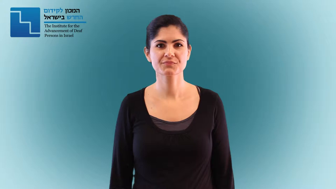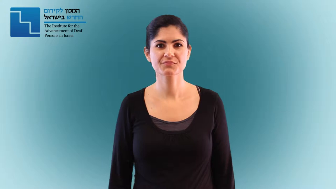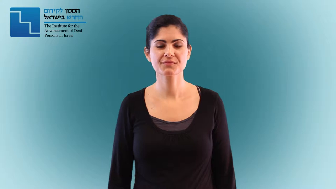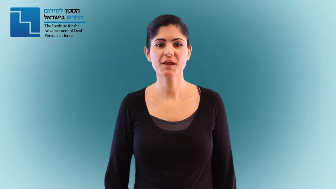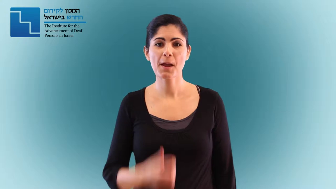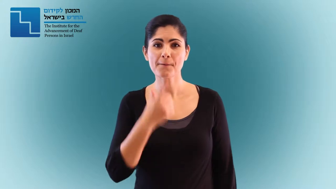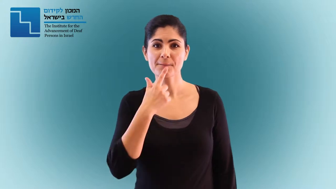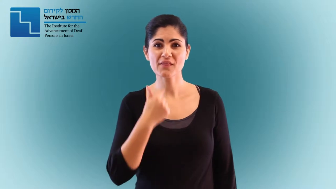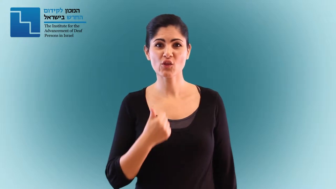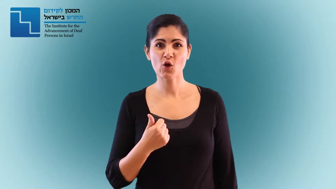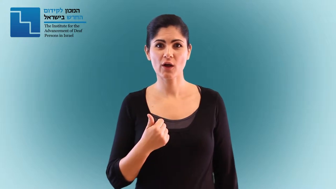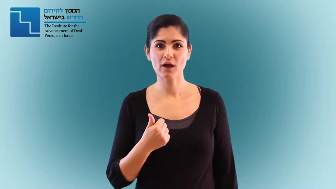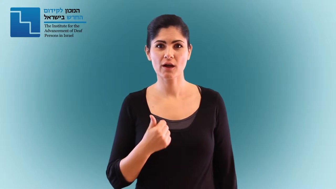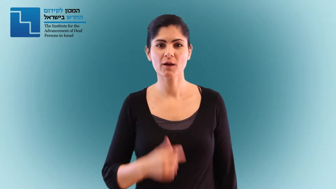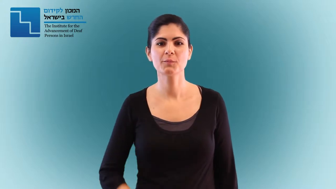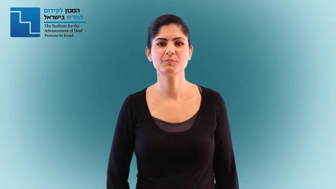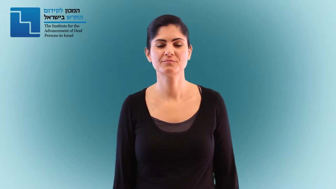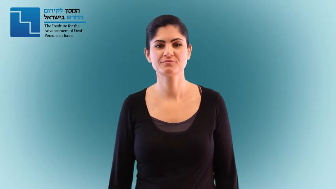מתוק